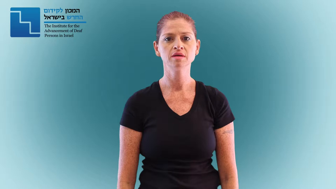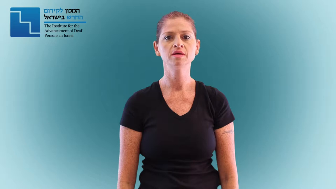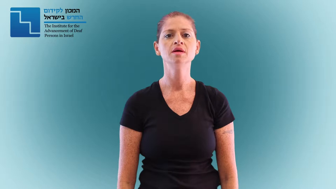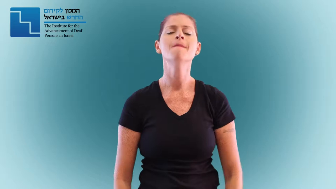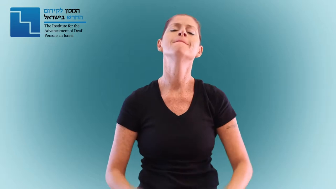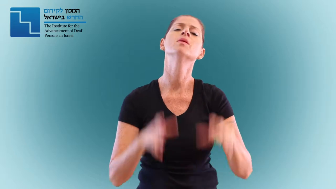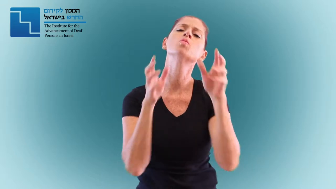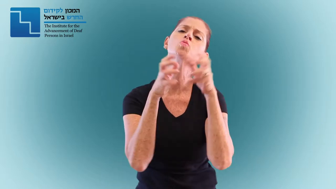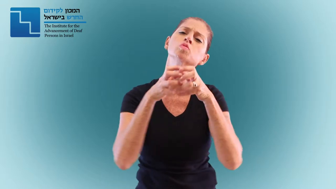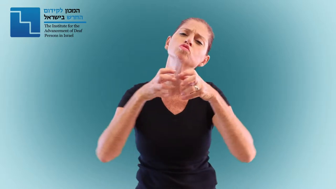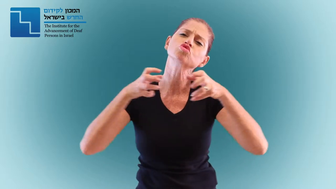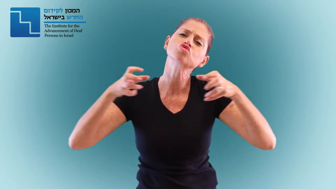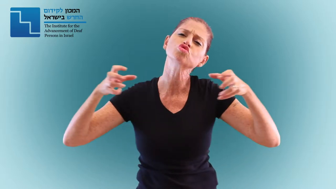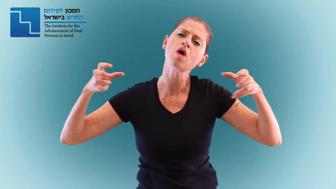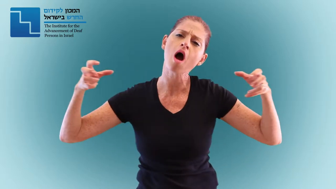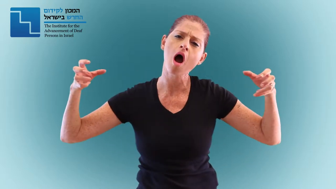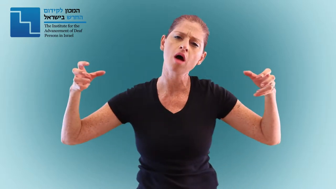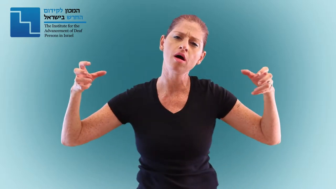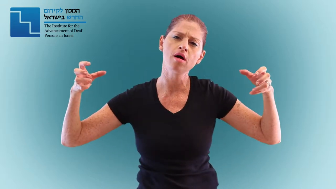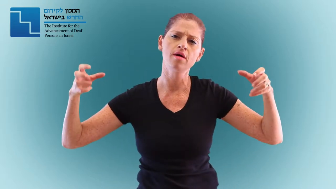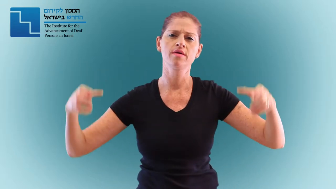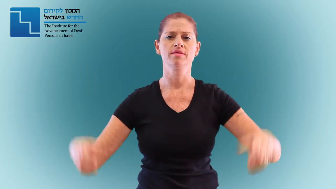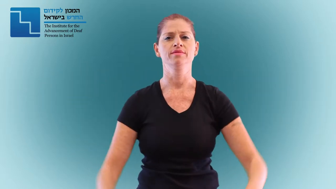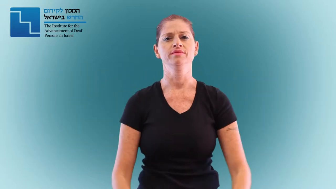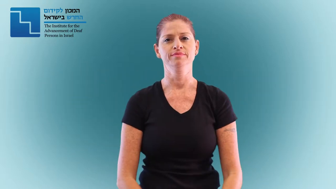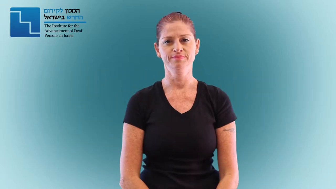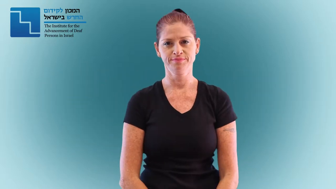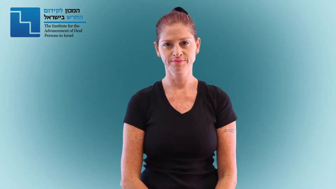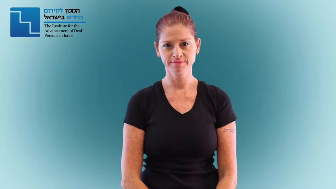ממושך